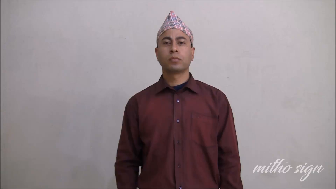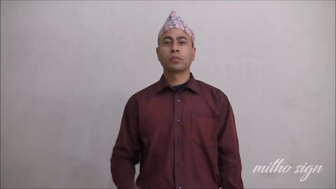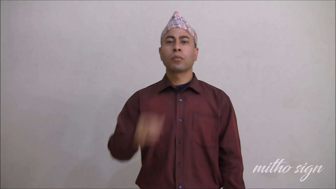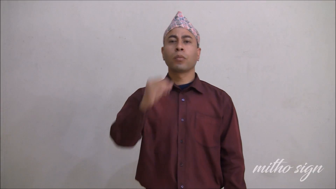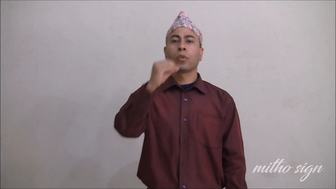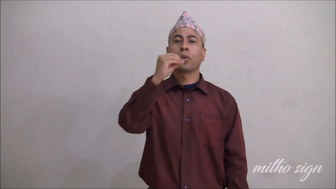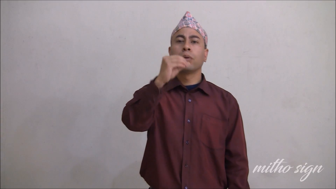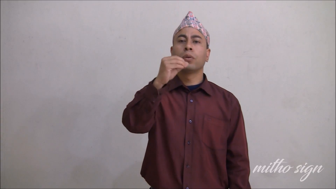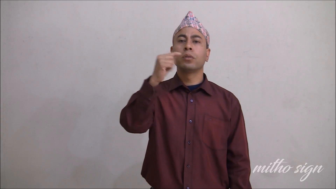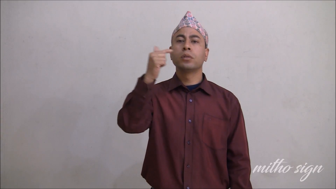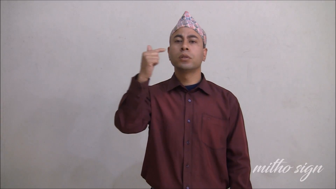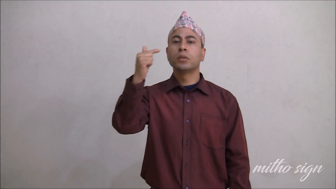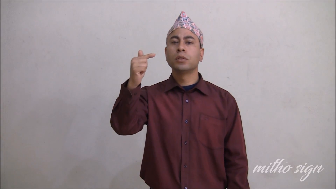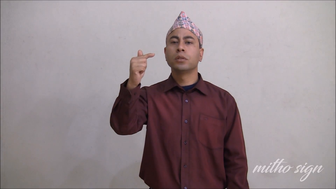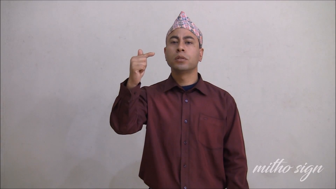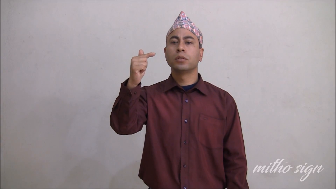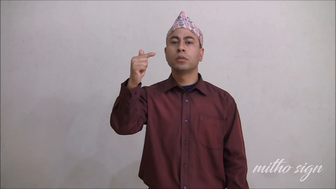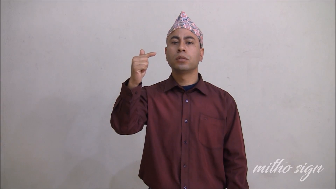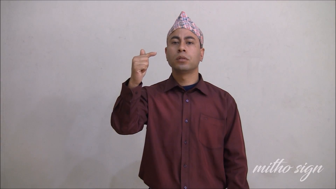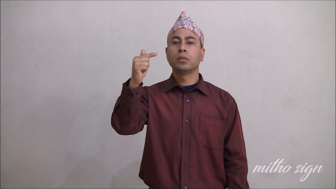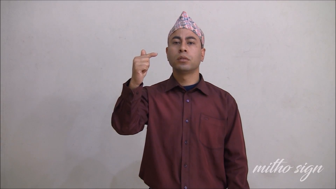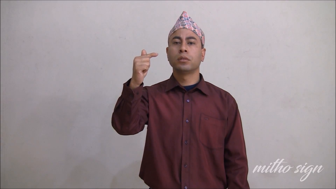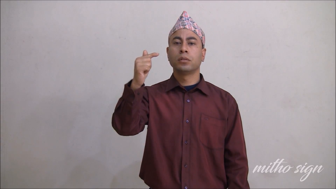अतिरिक्त समय